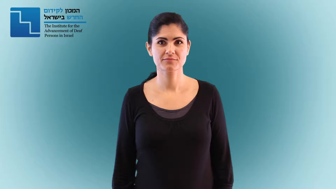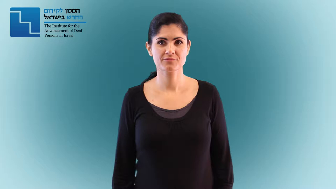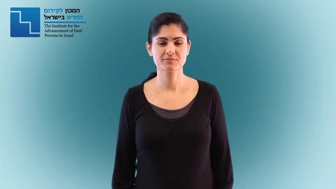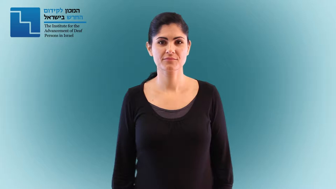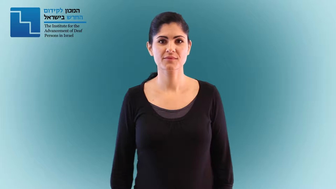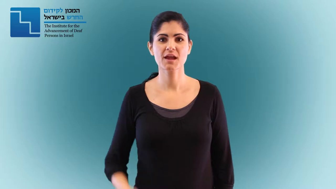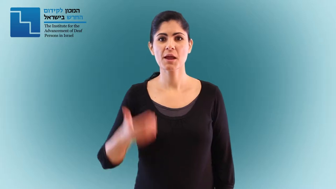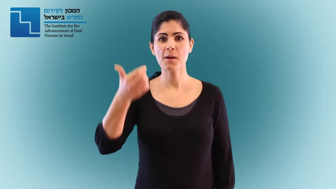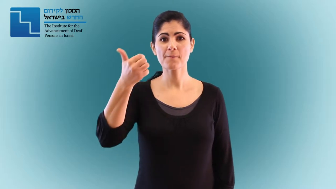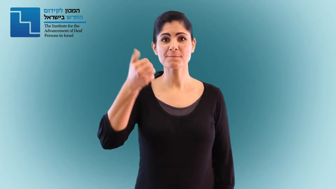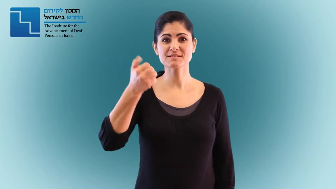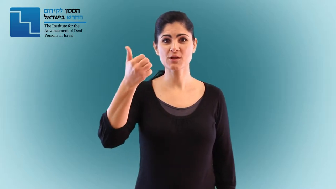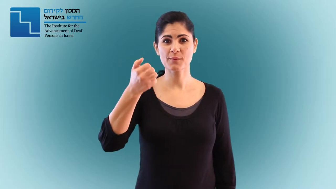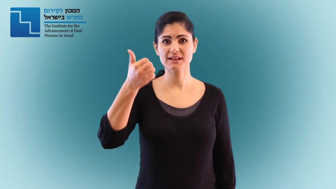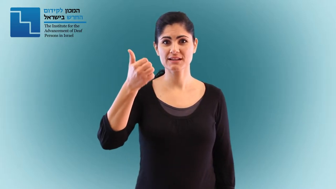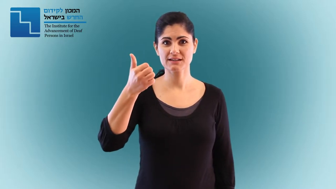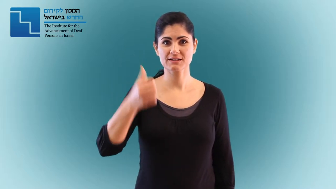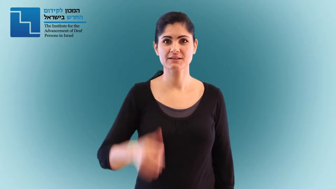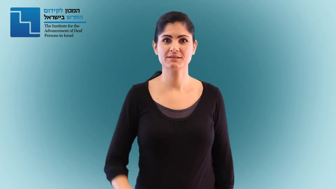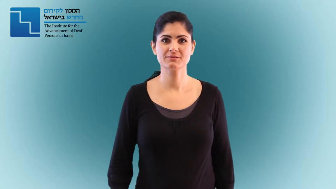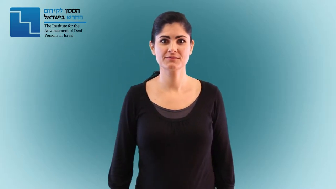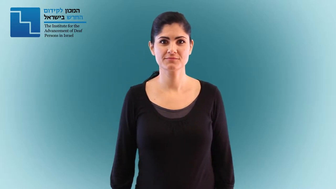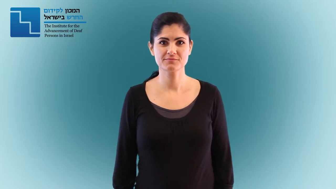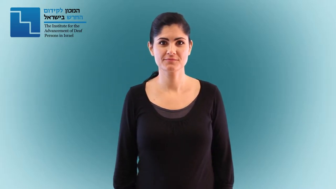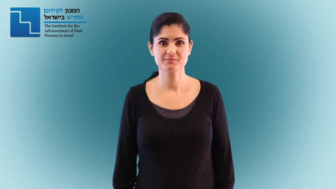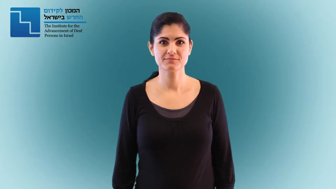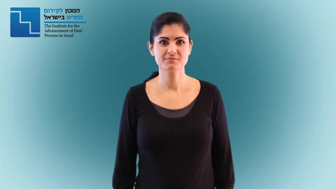פסיכומטרי